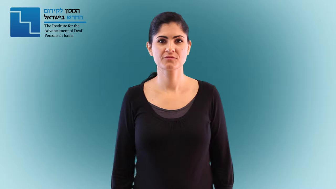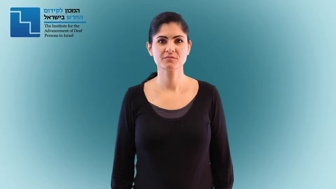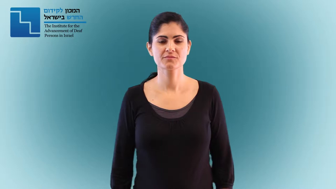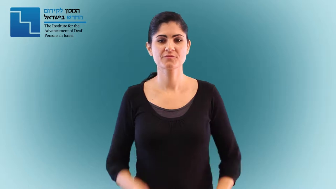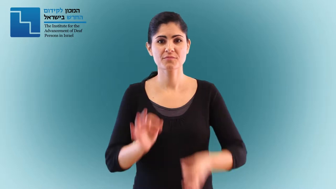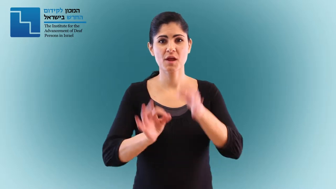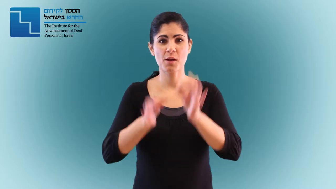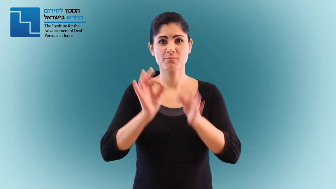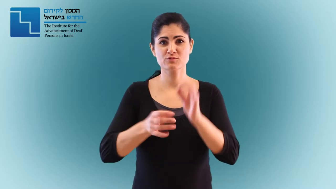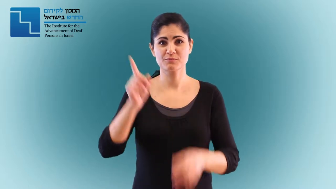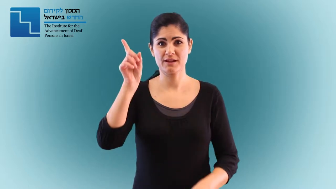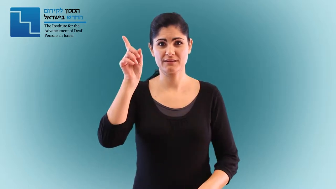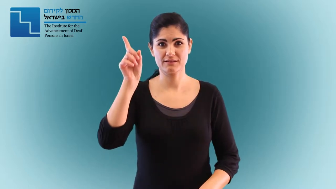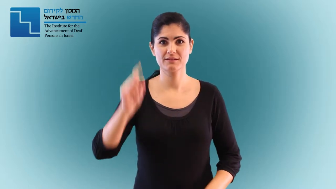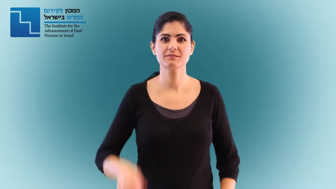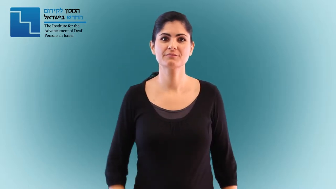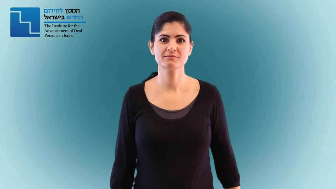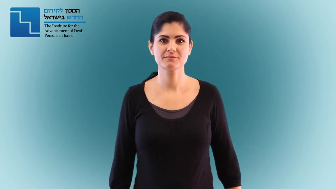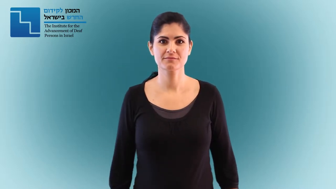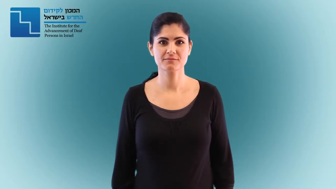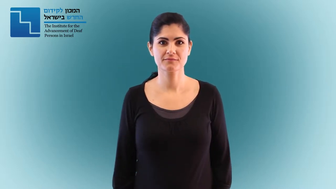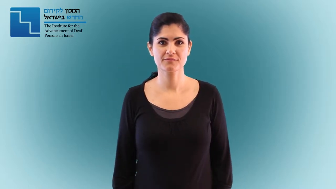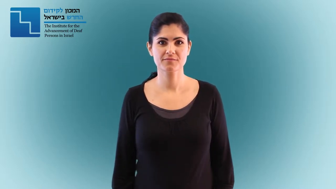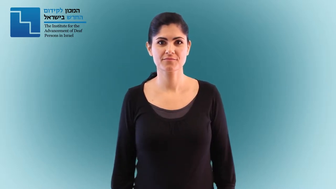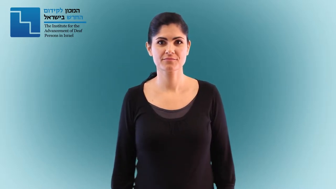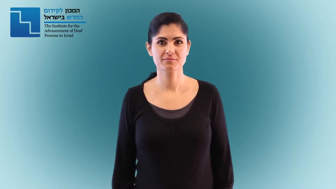בית משפט